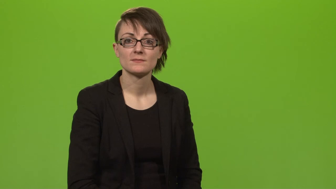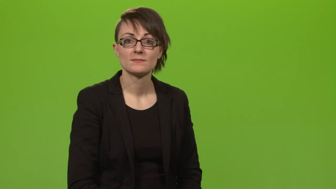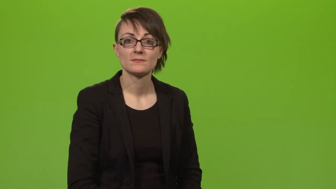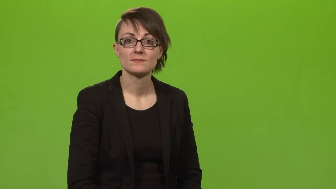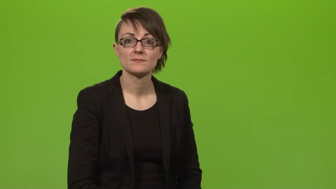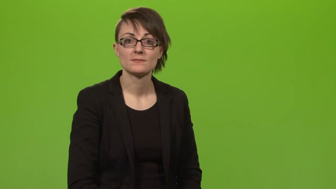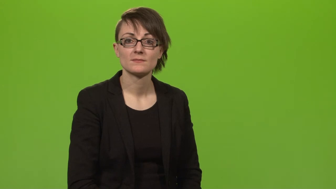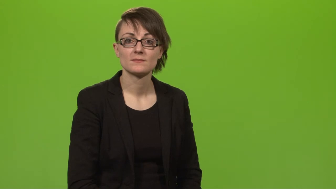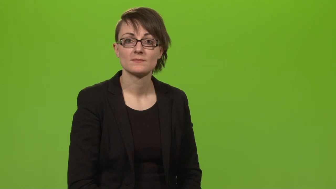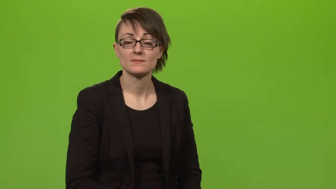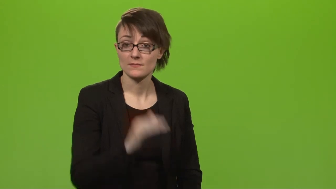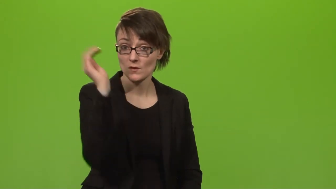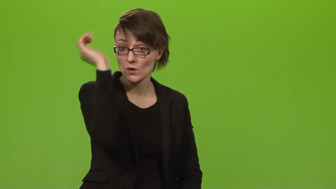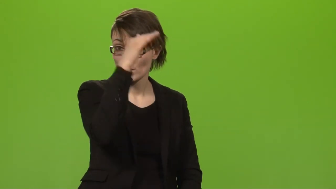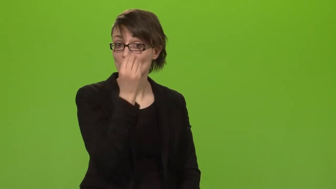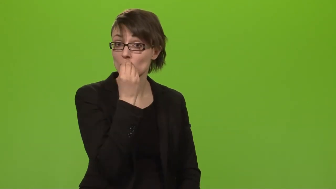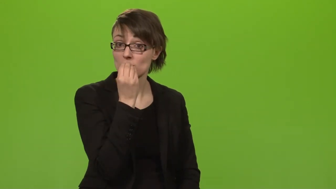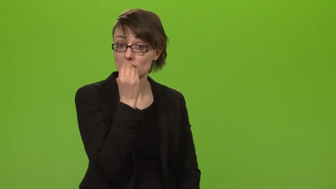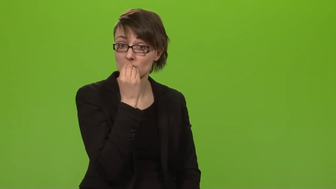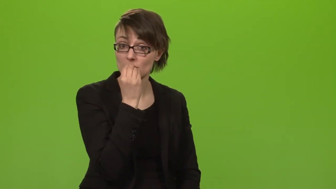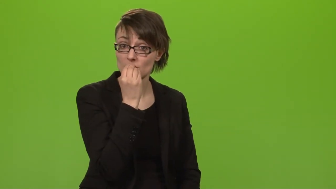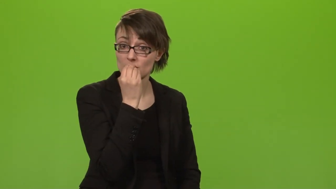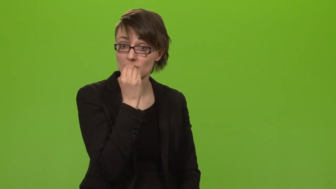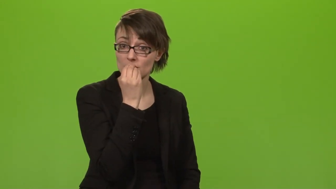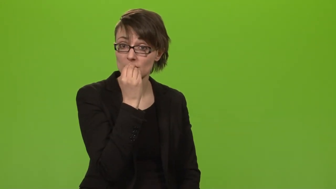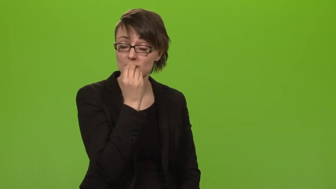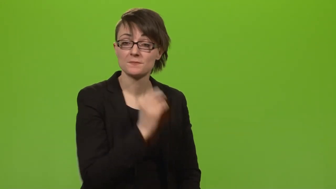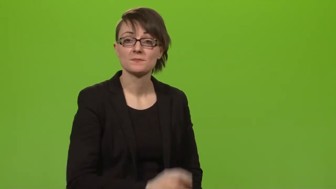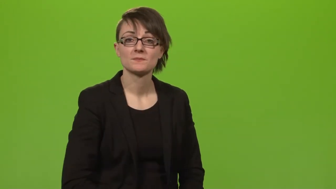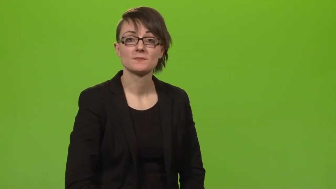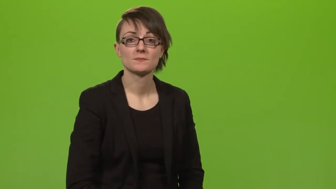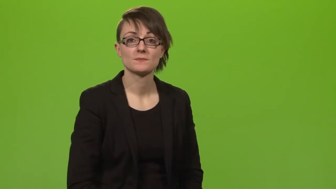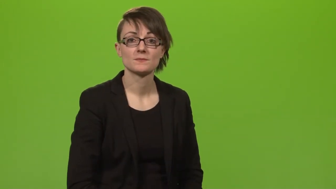kvöldmatur